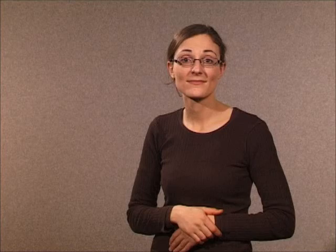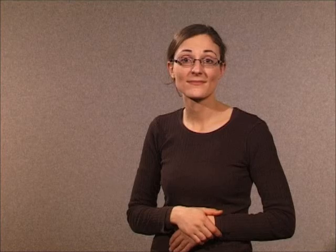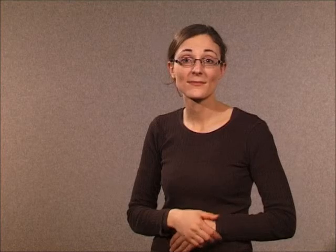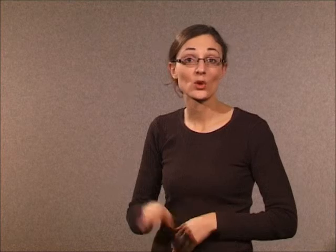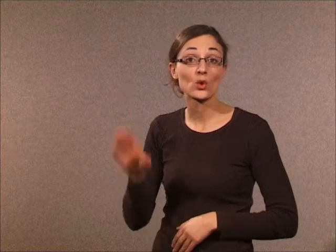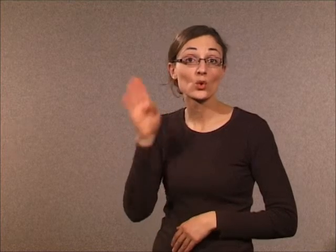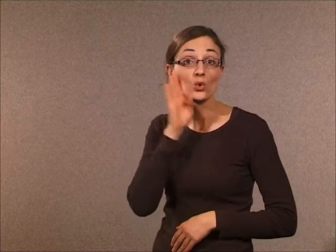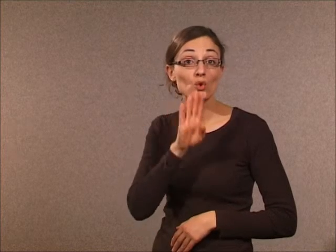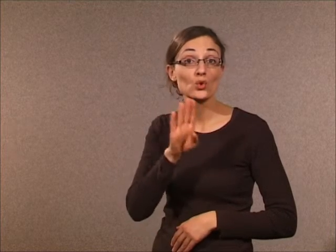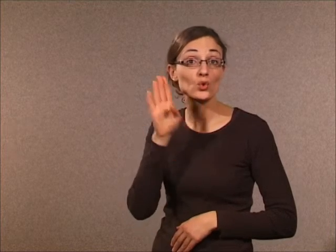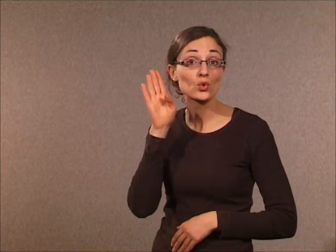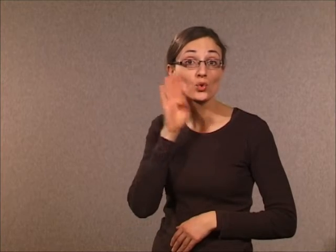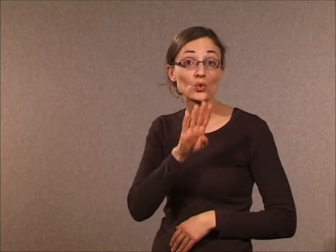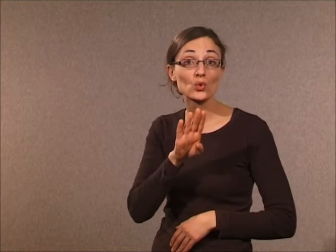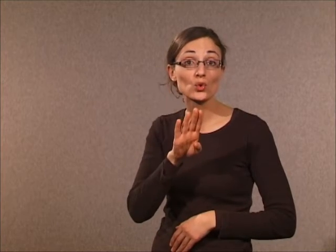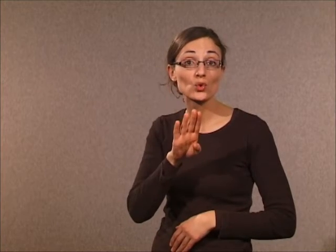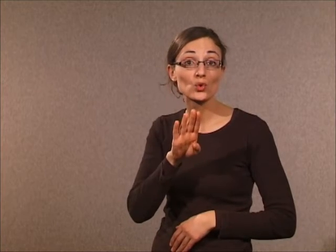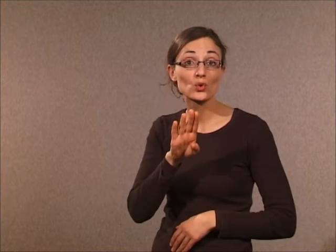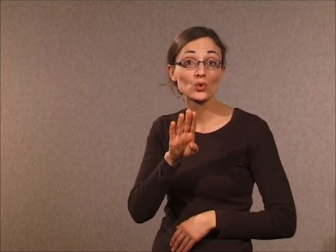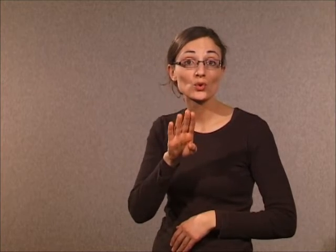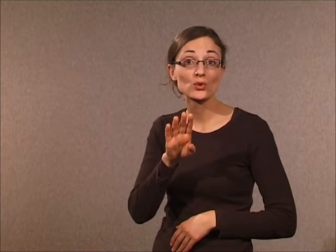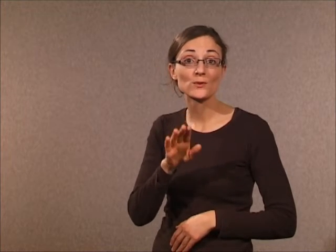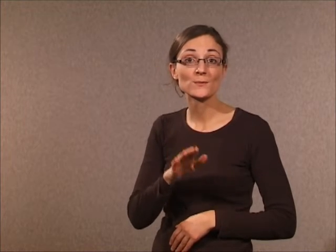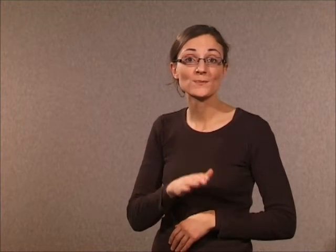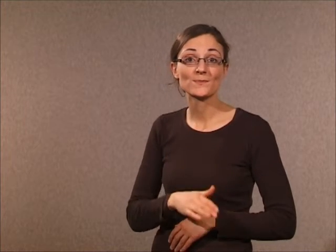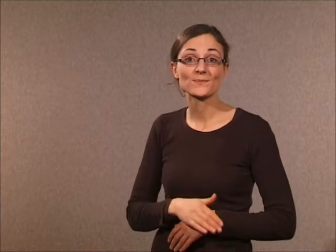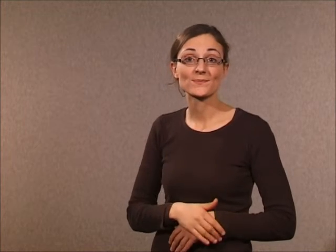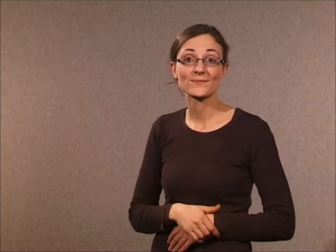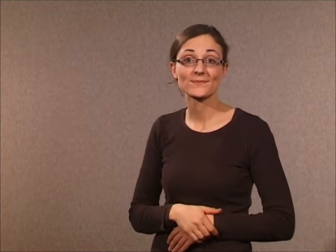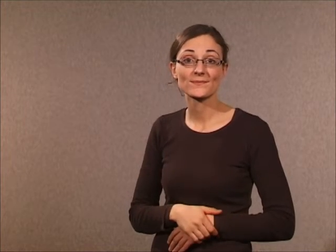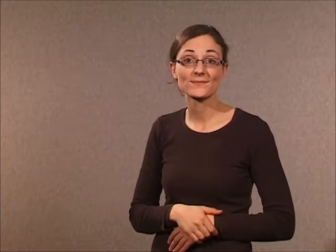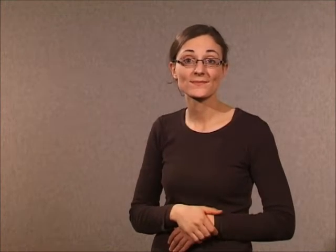hundur